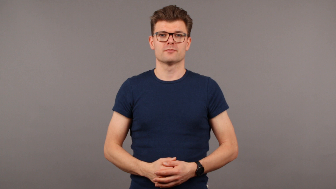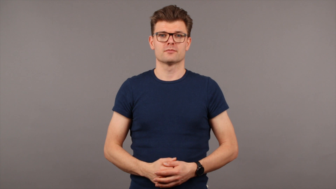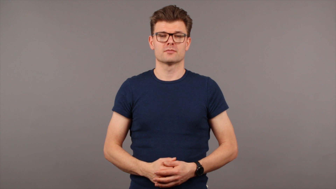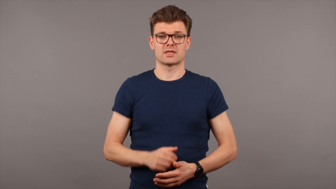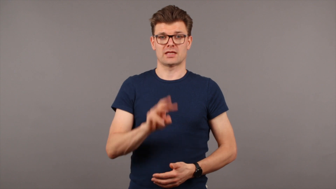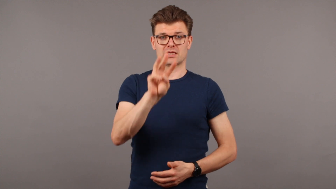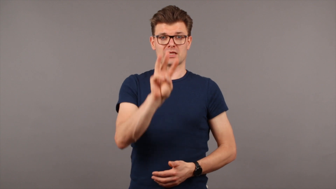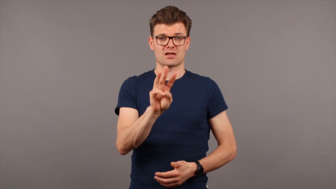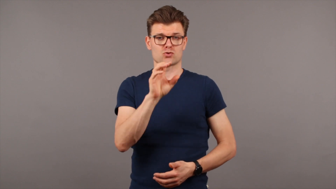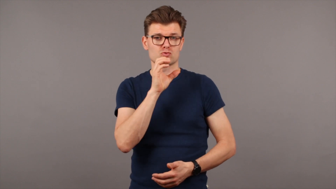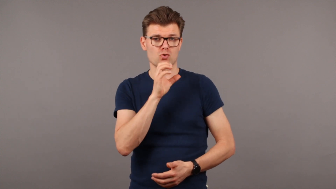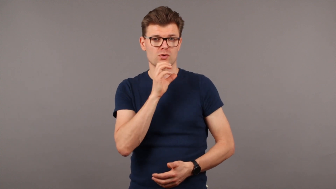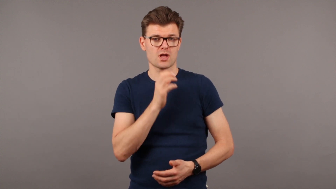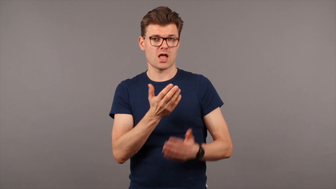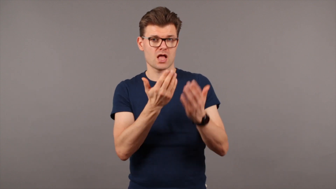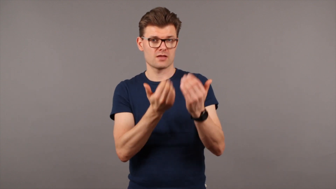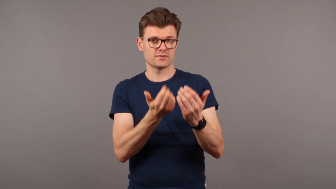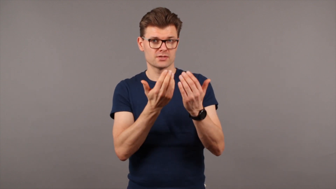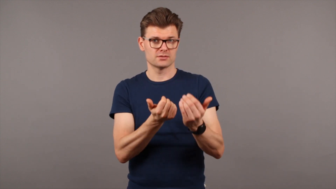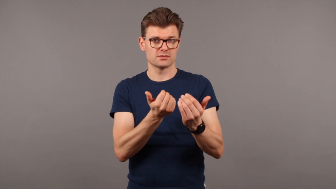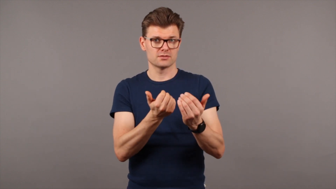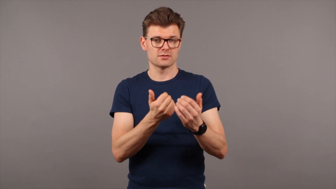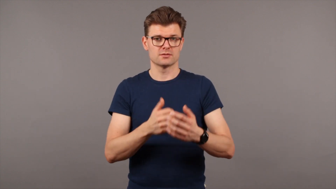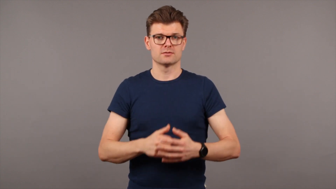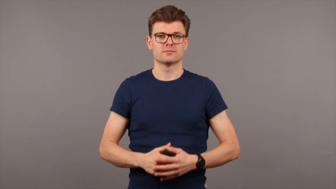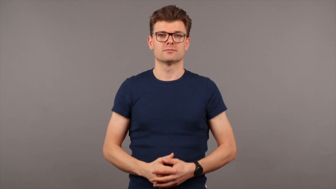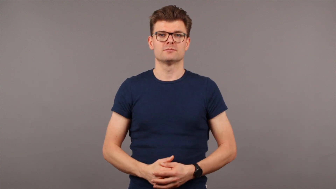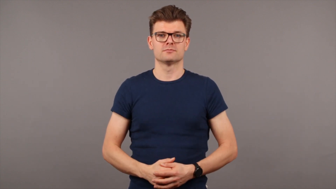3 söndagen i advent